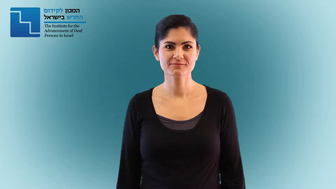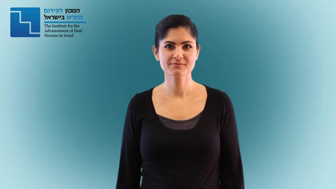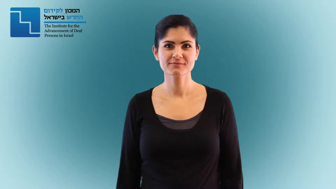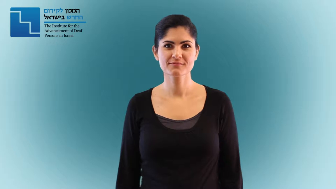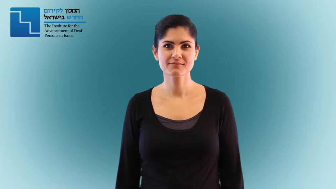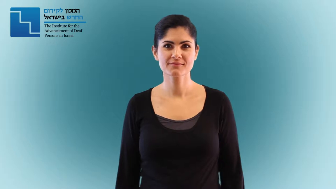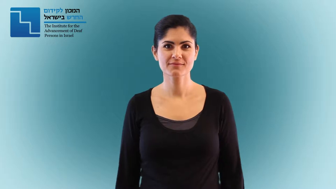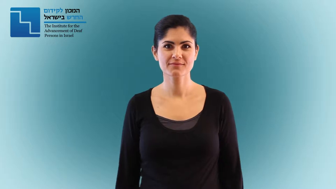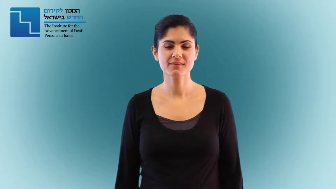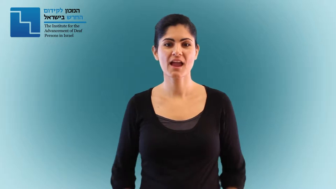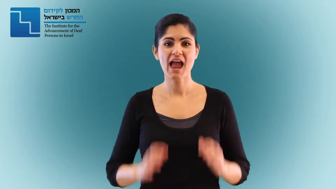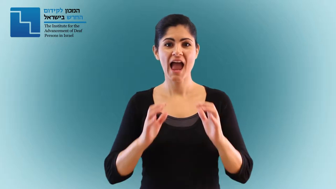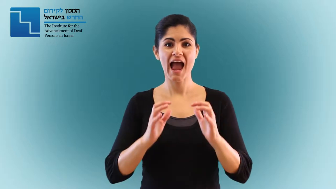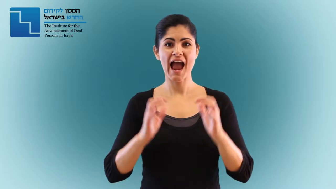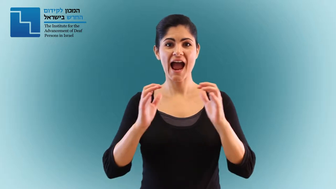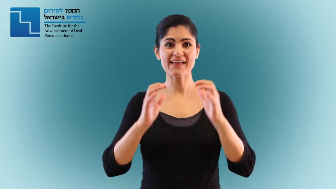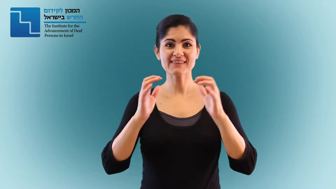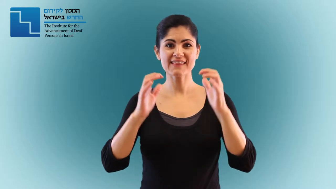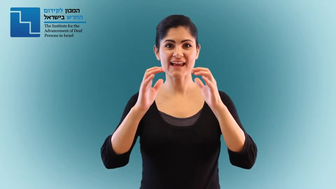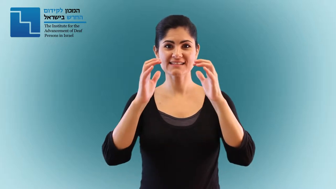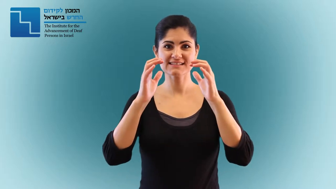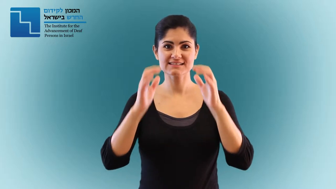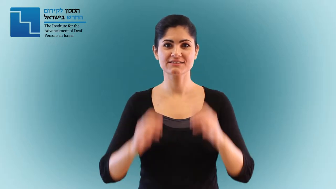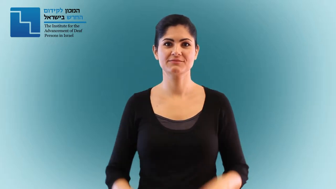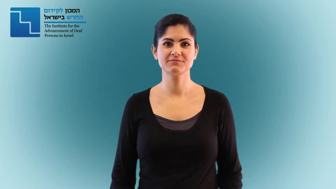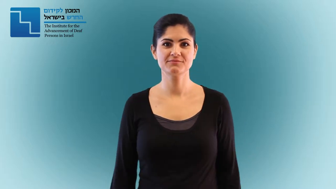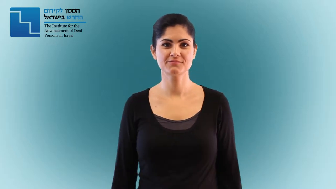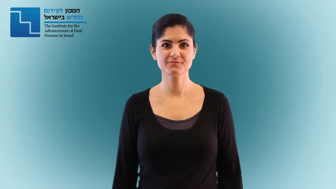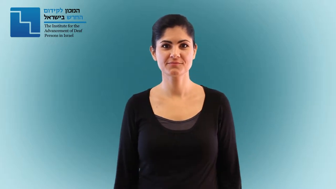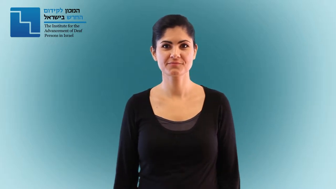אננס